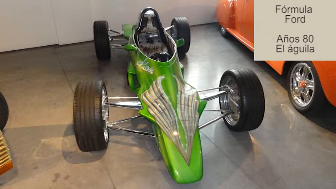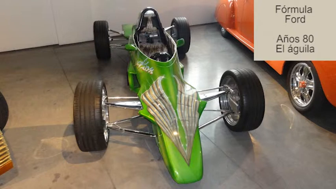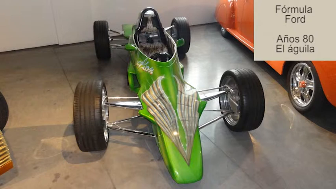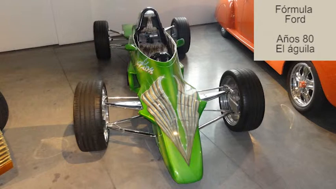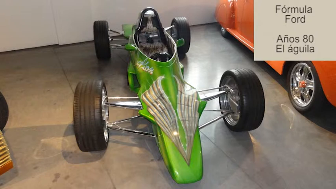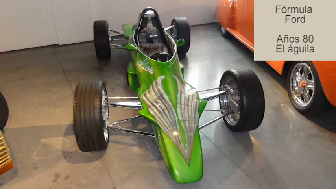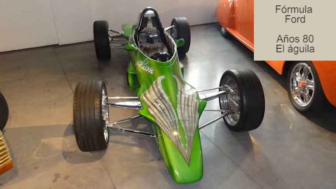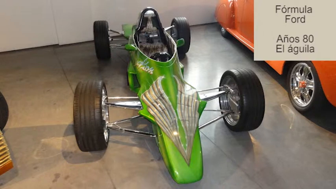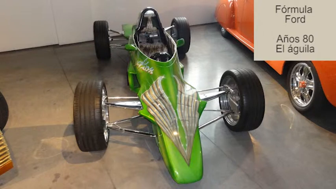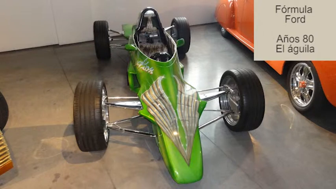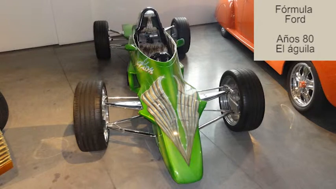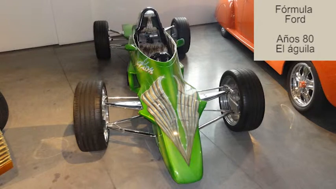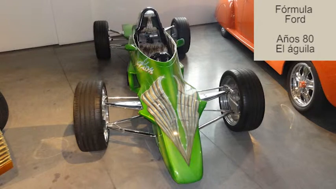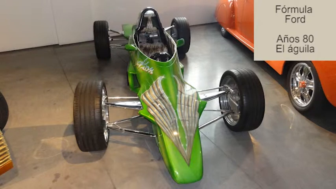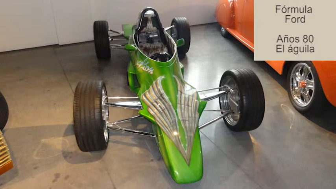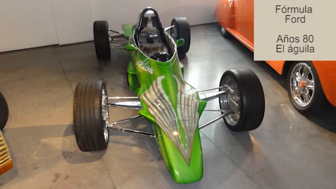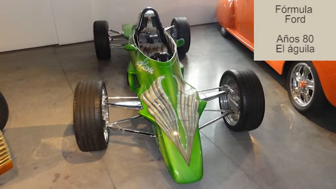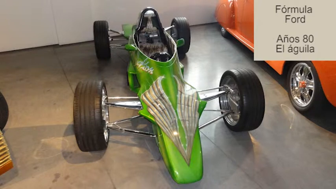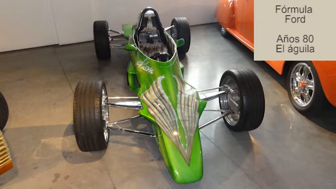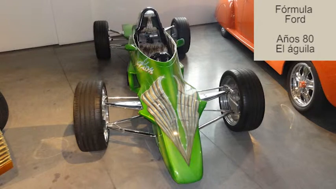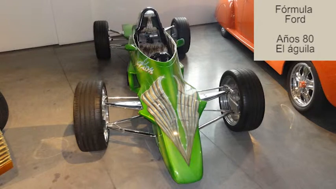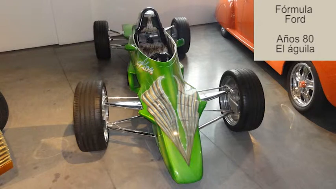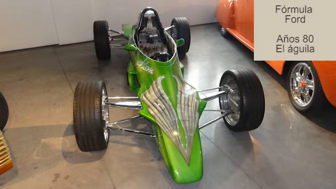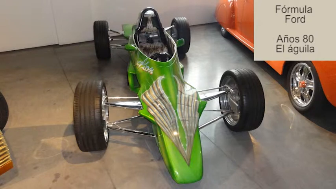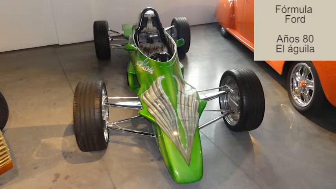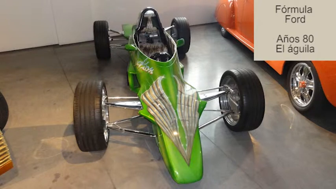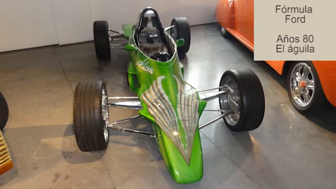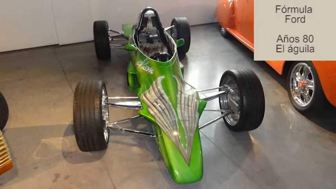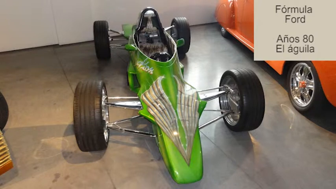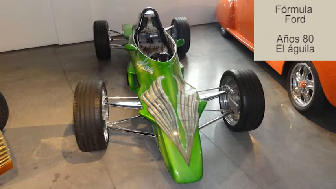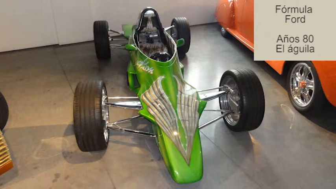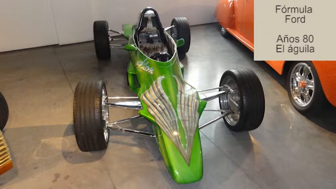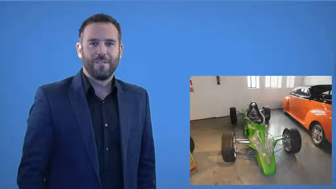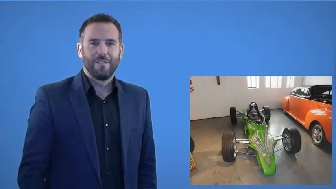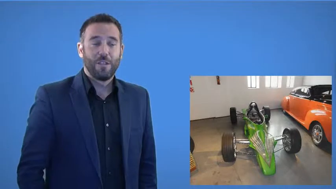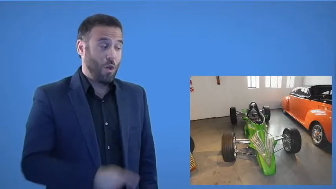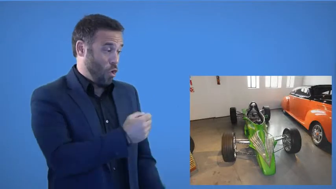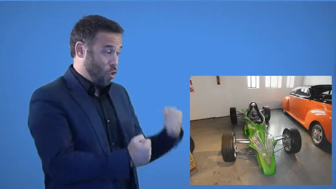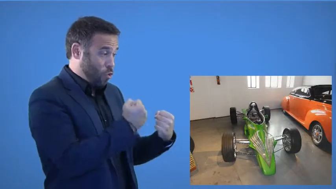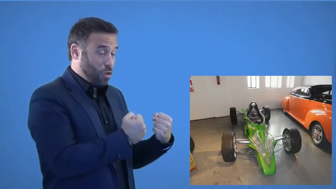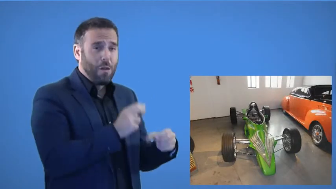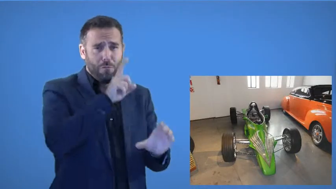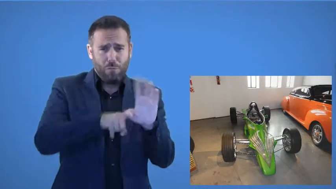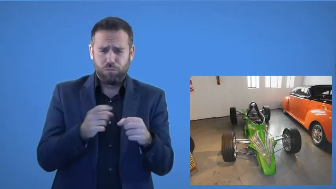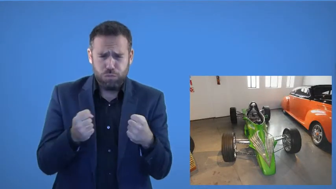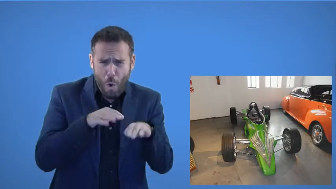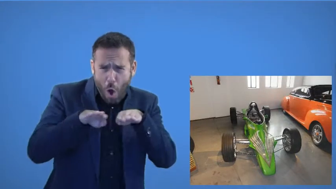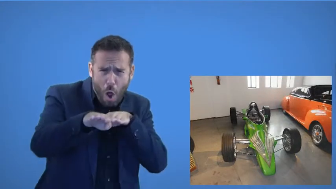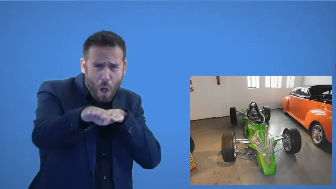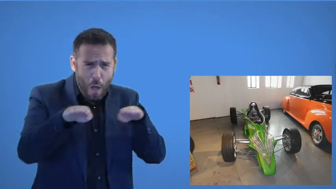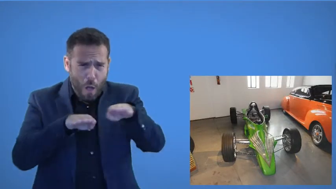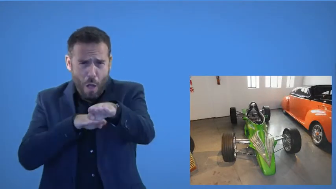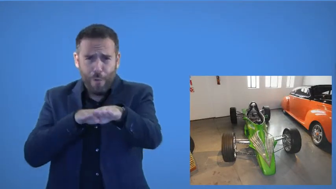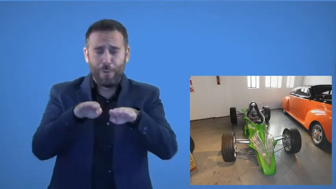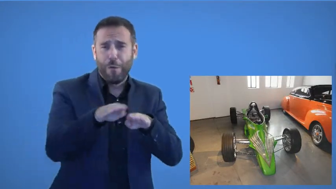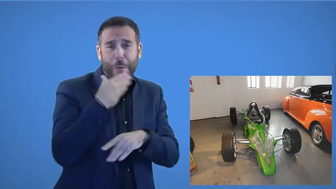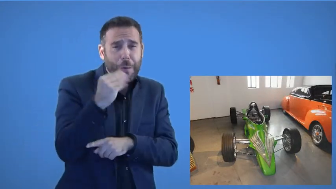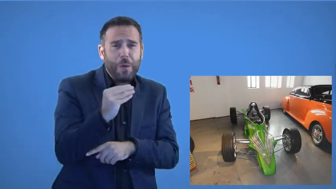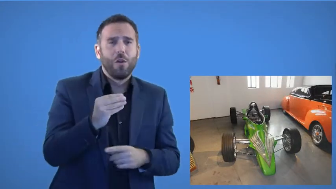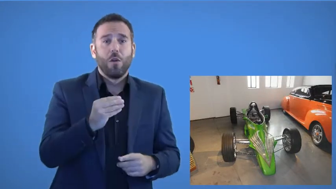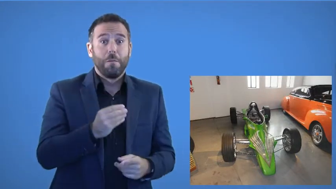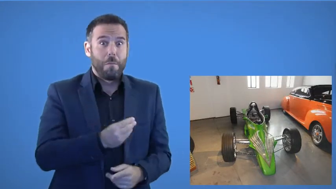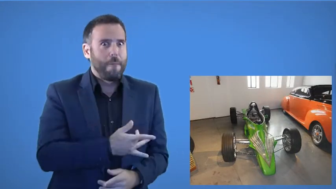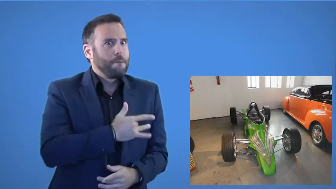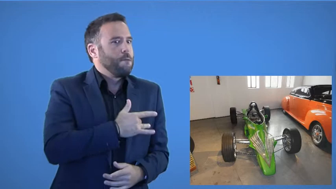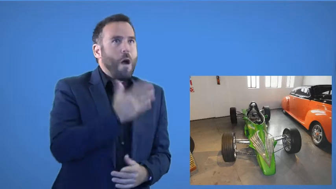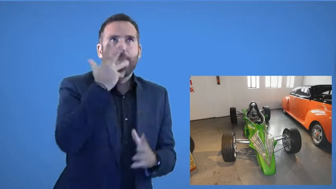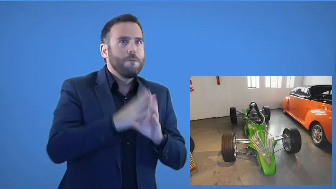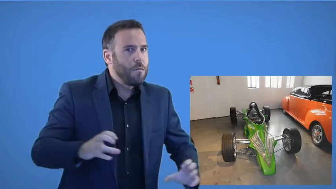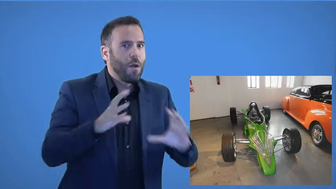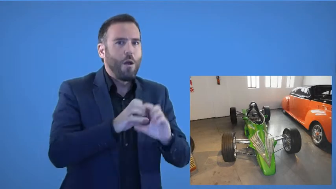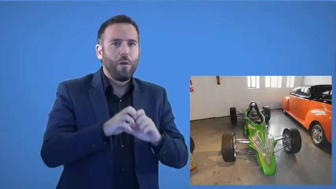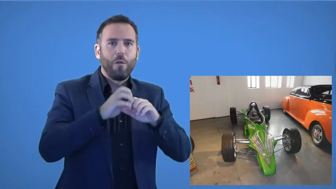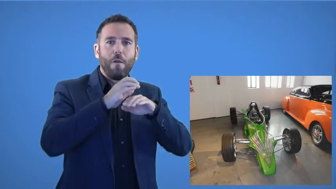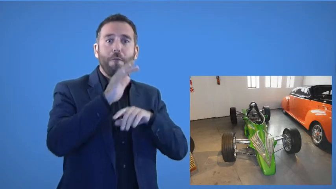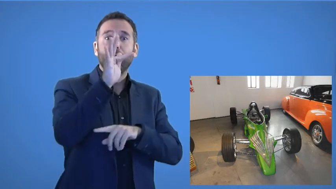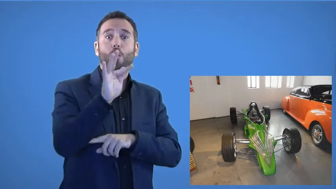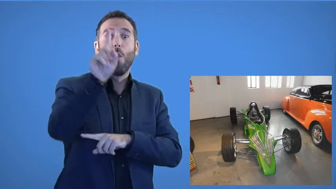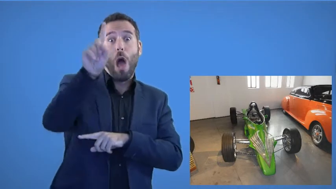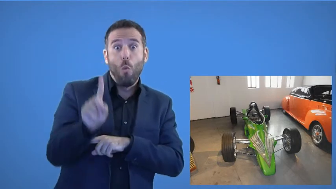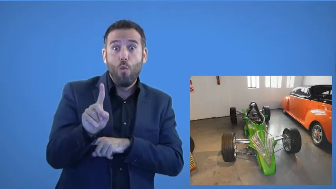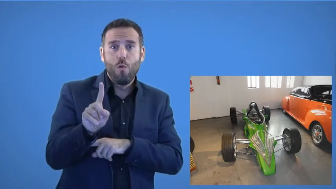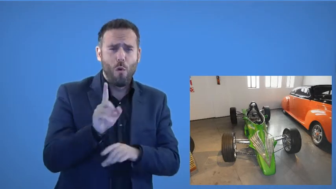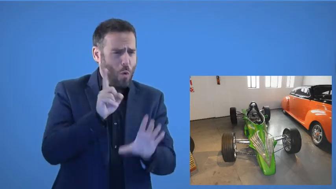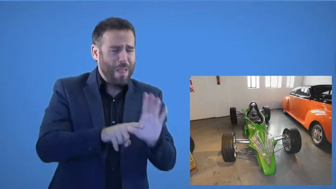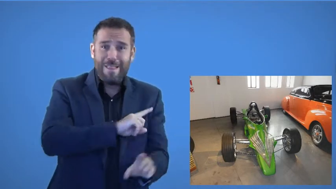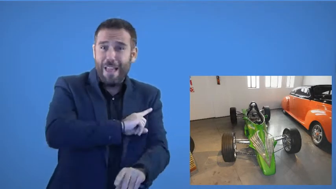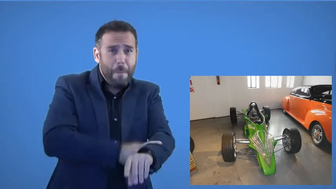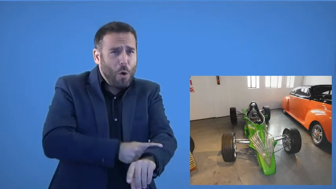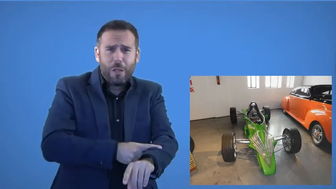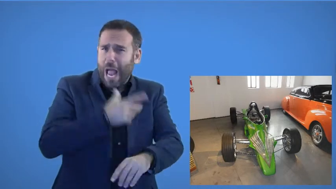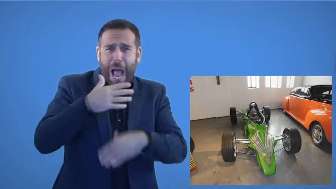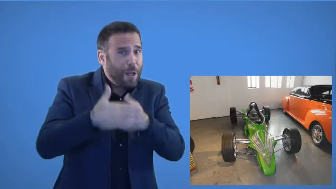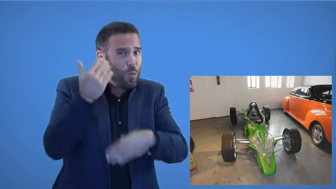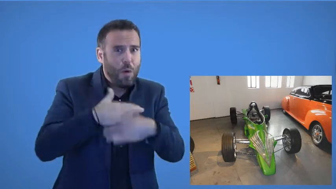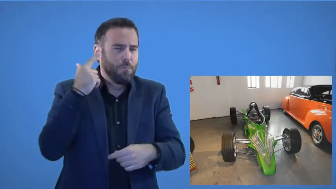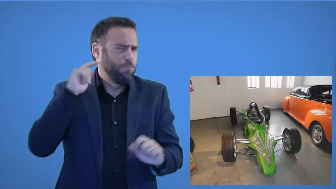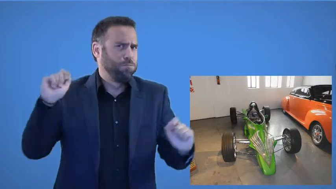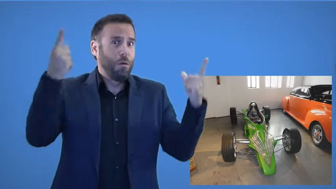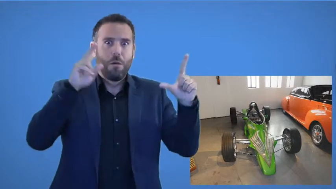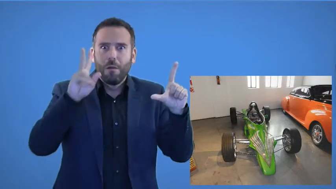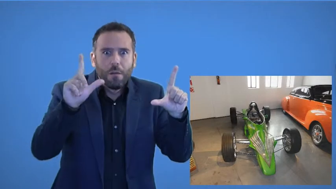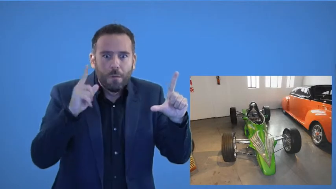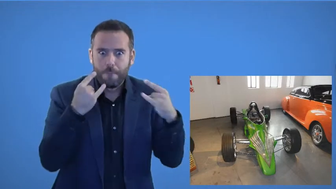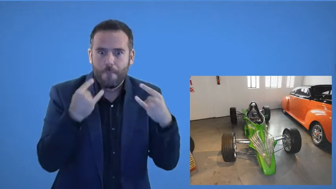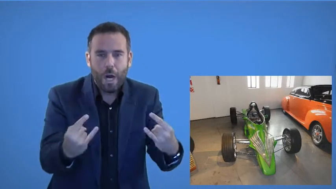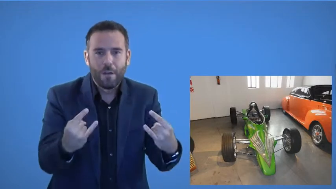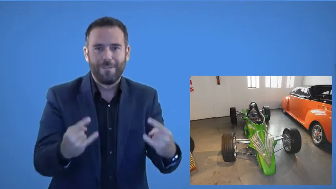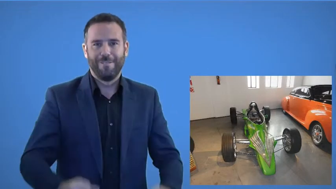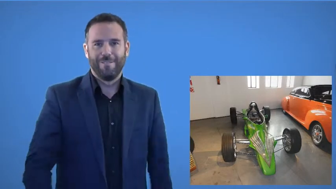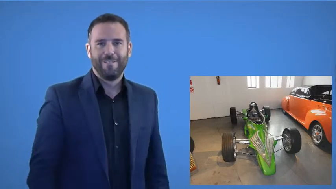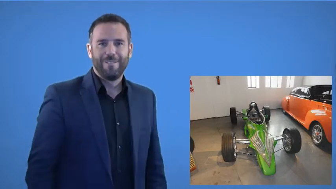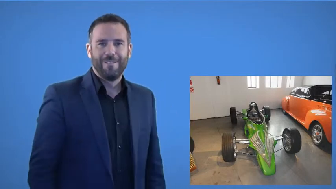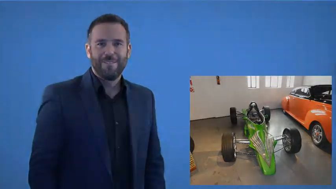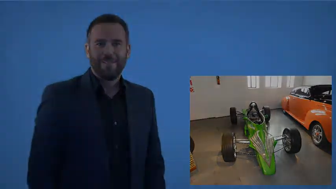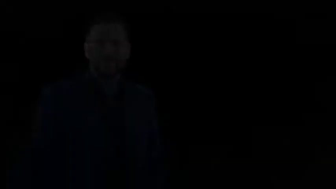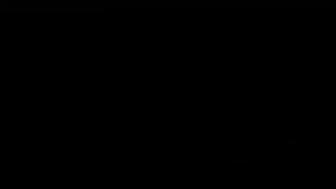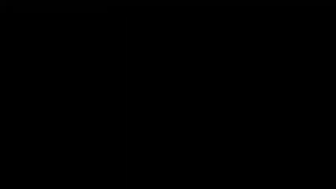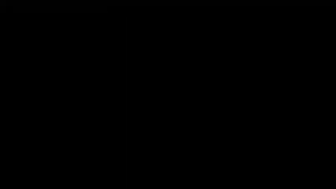Fórmula Ford